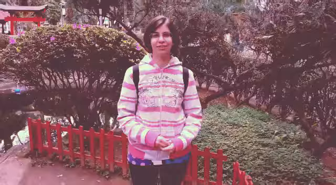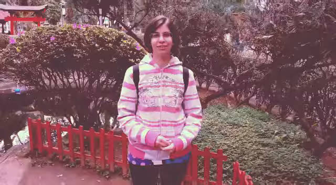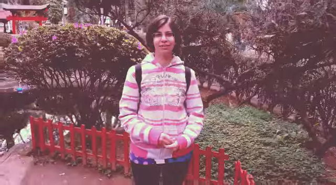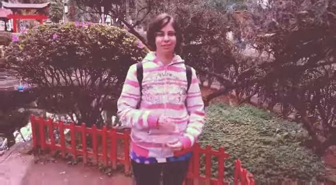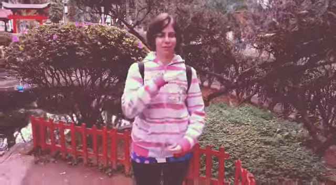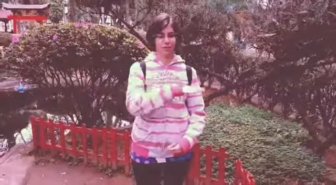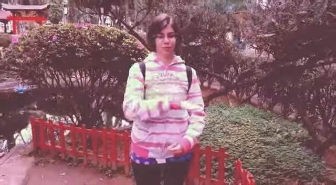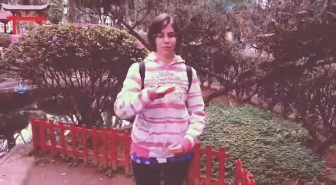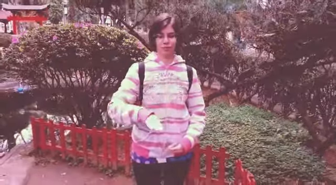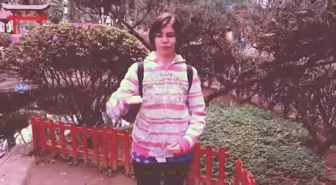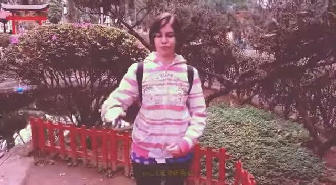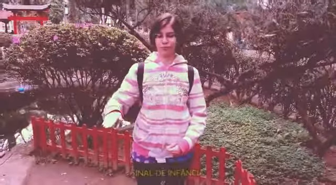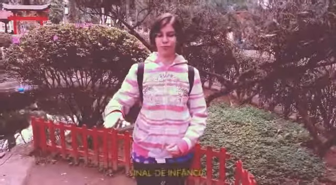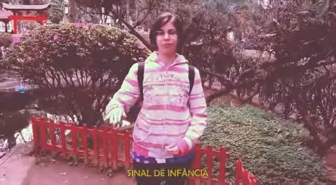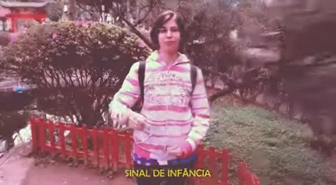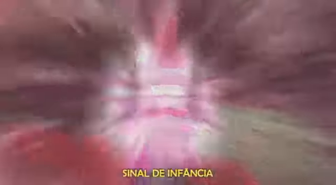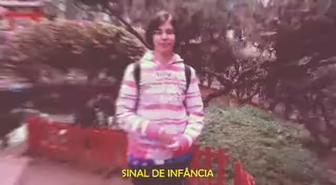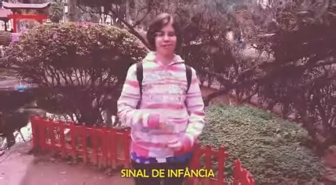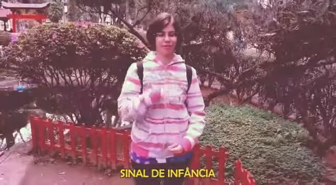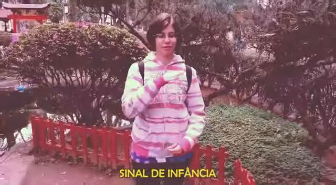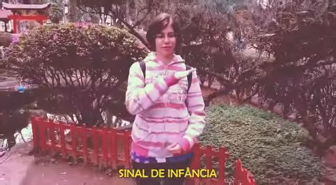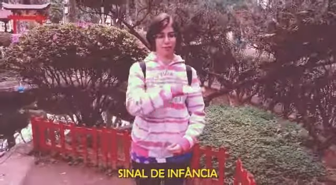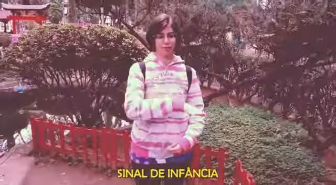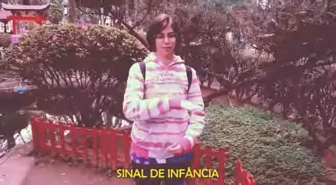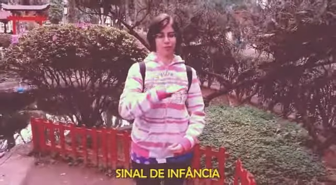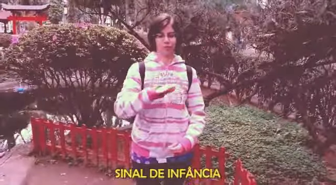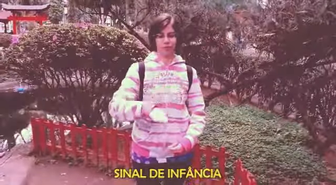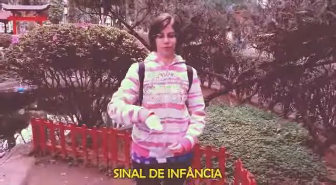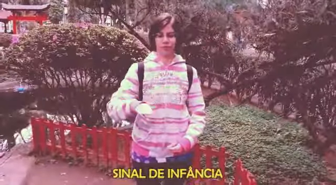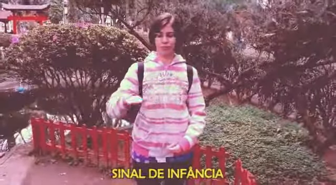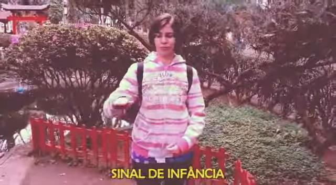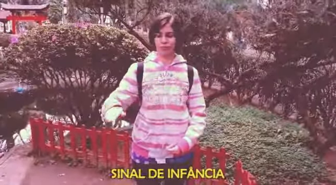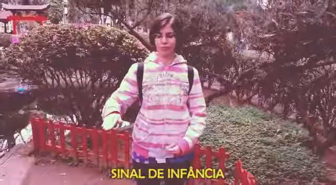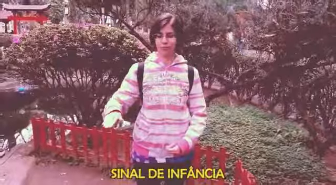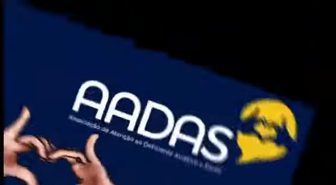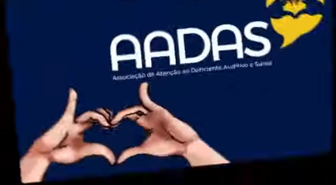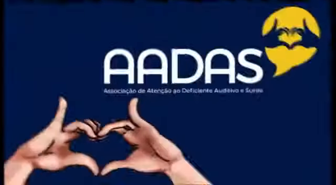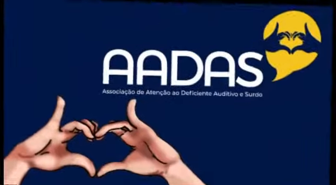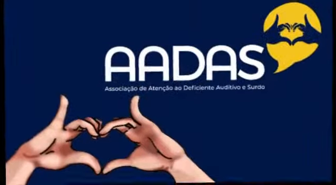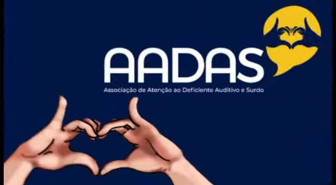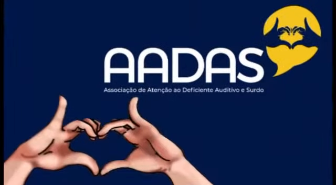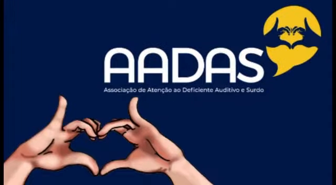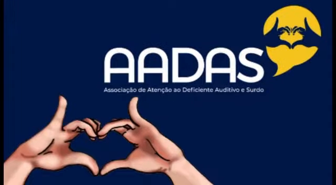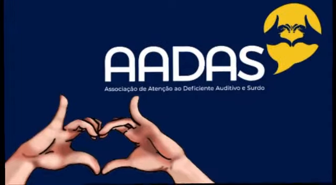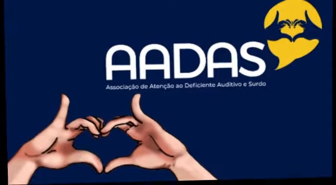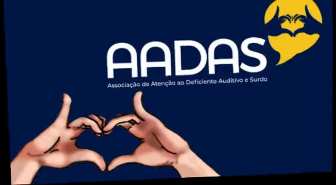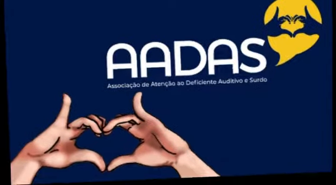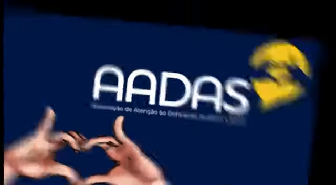INFÂNCIA